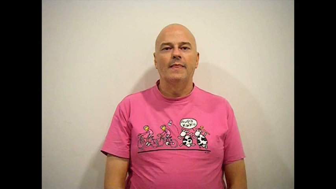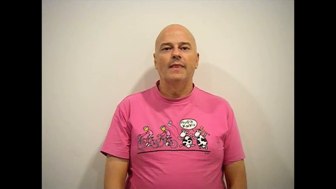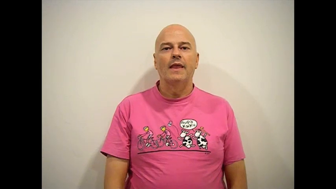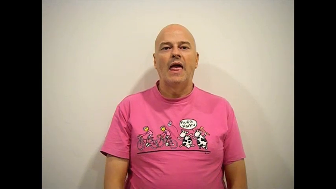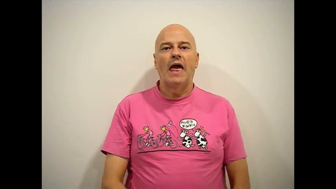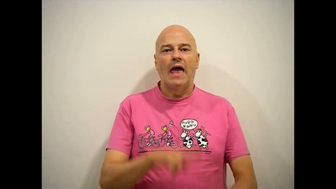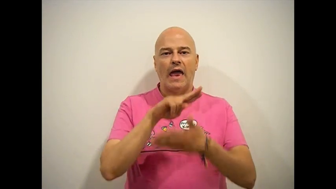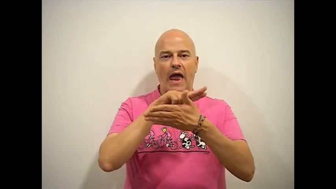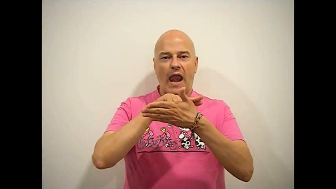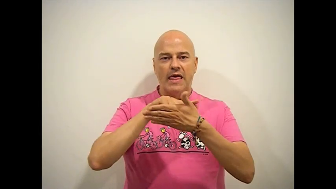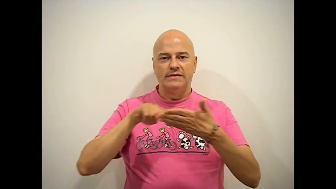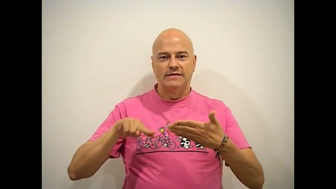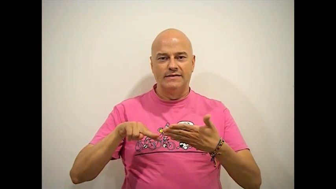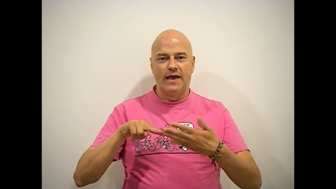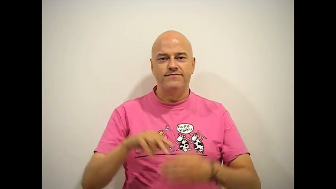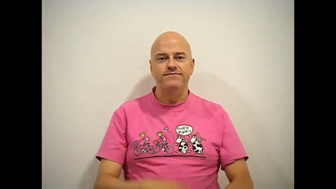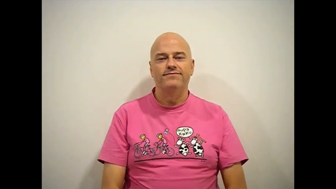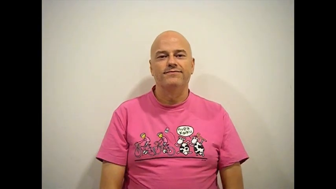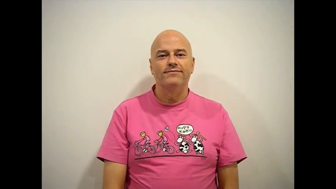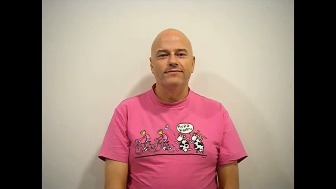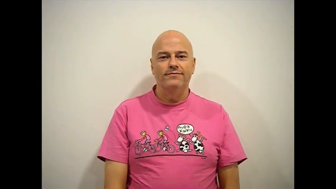Galizia